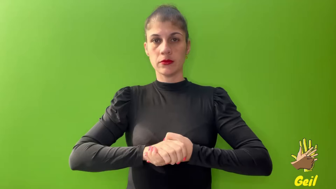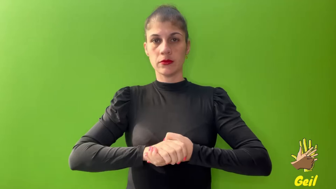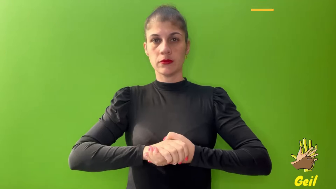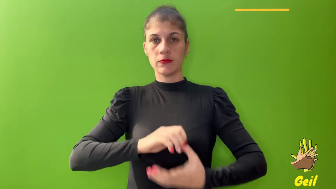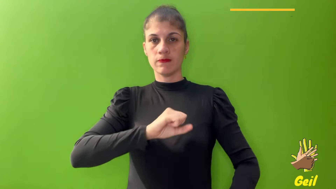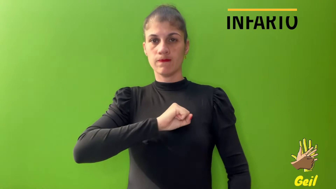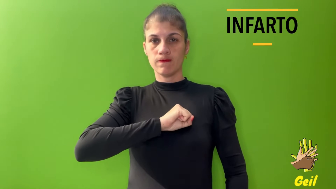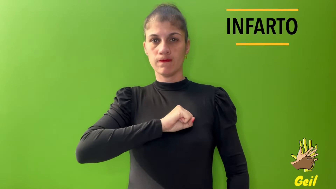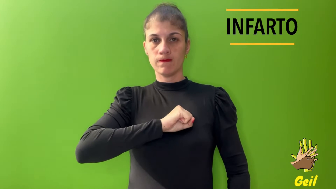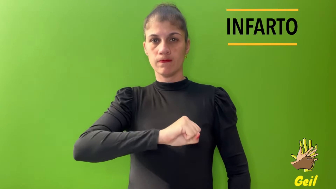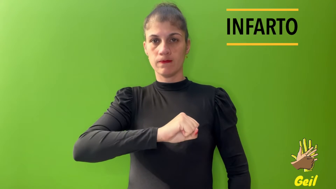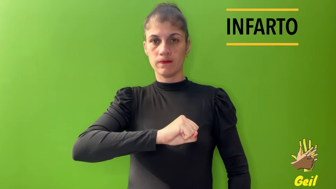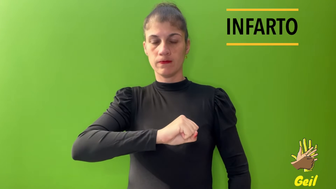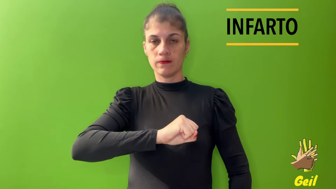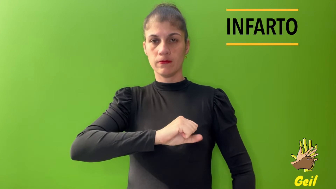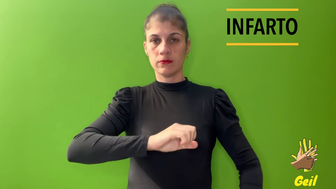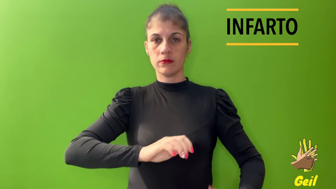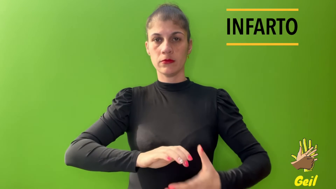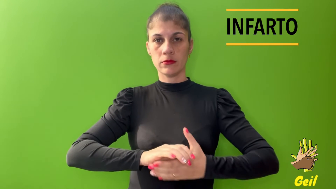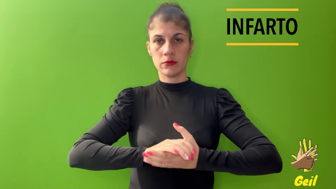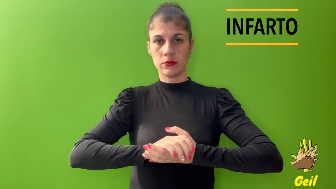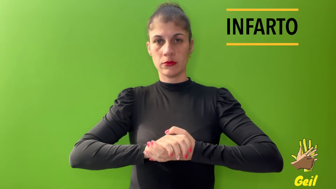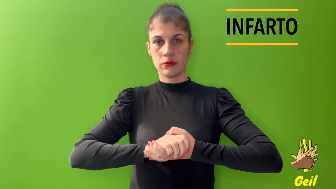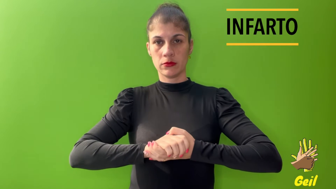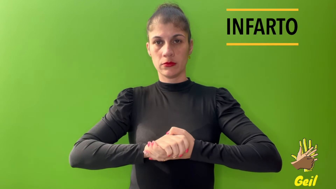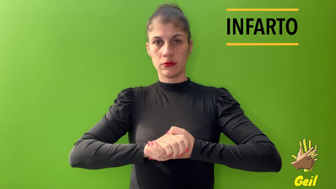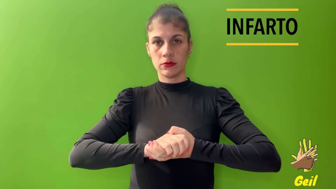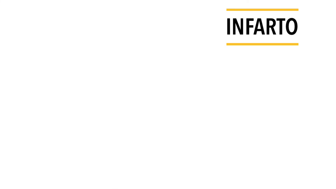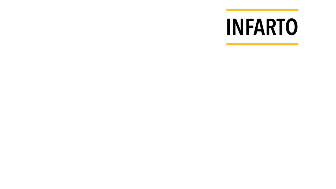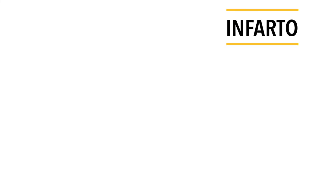Infarto